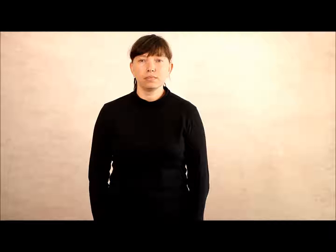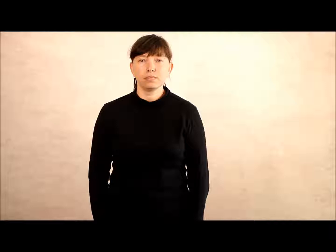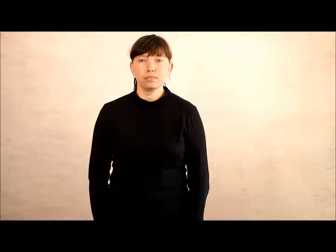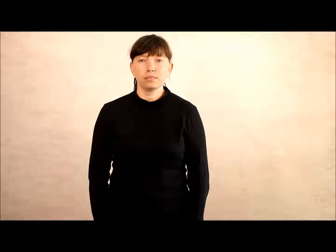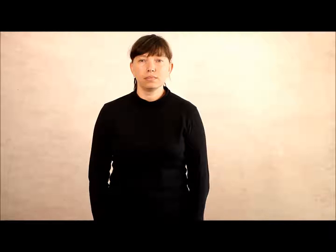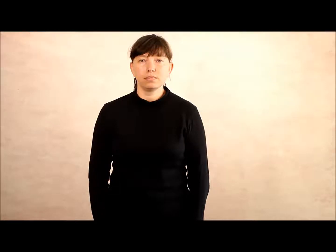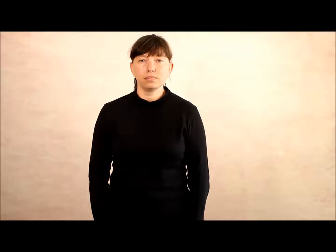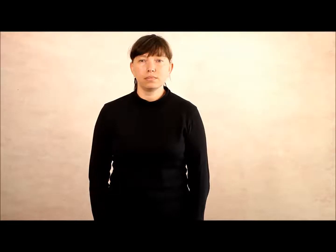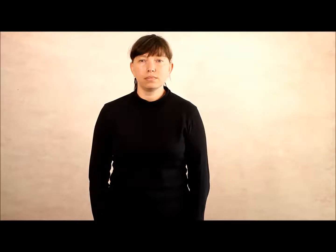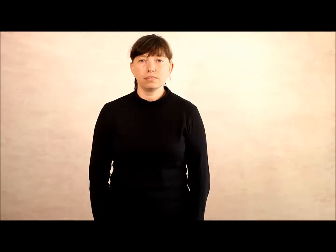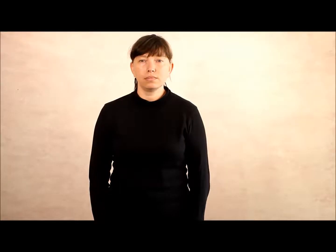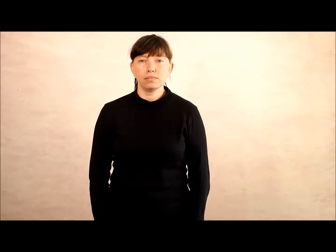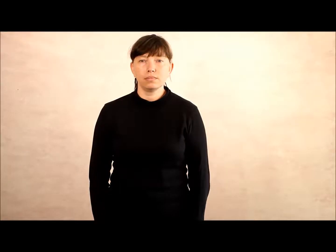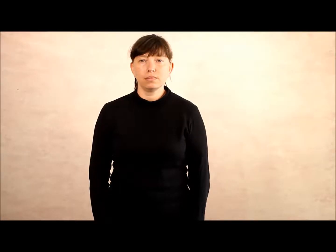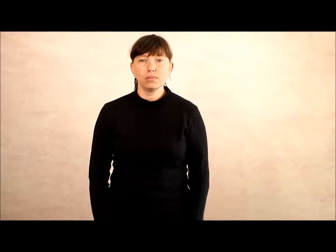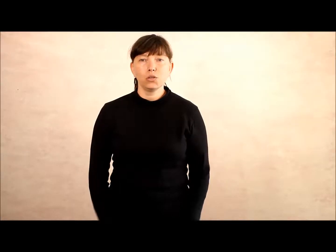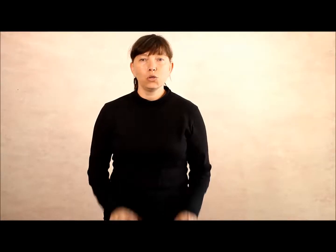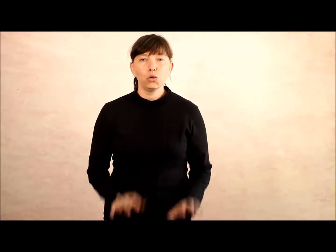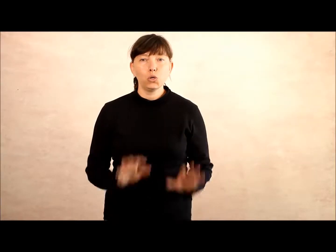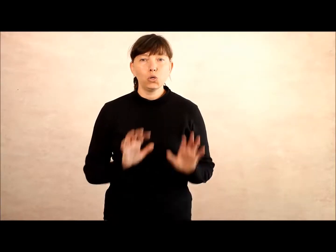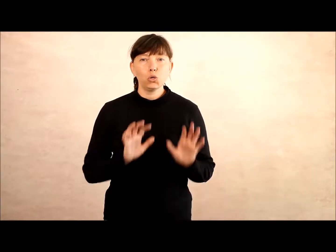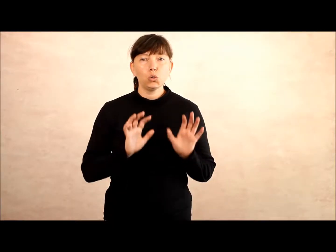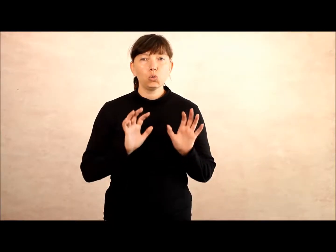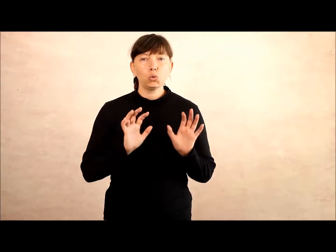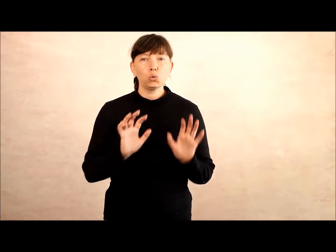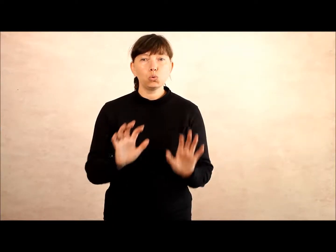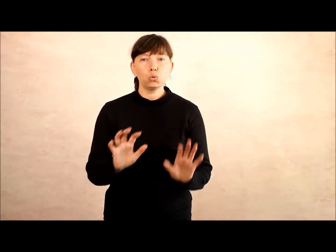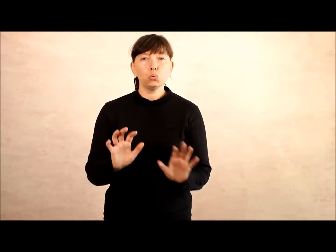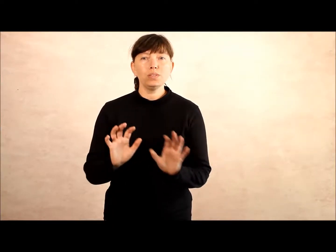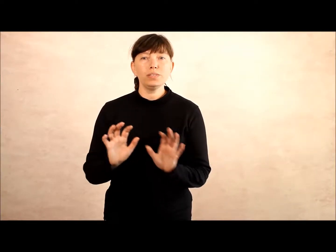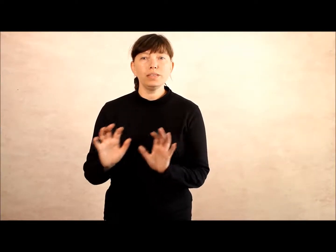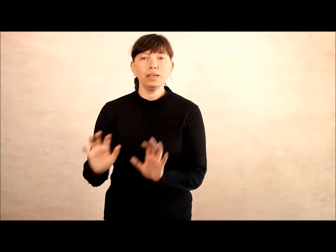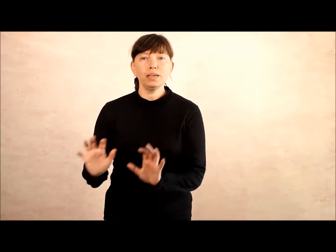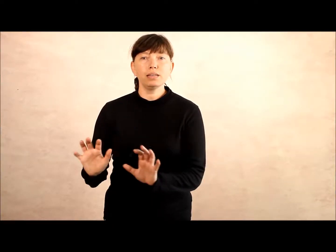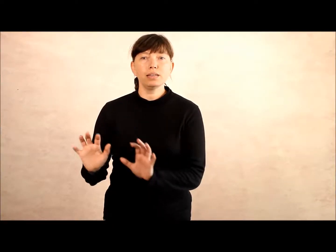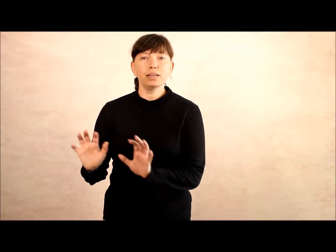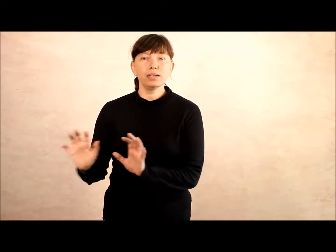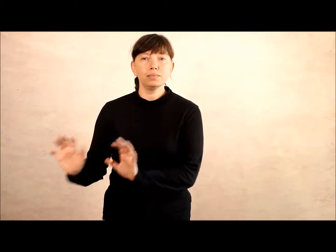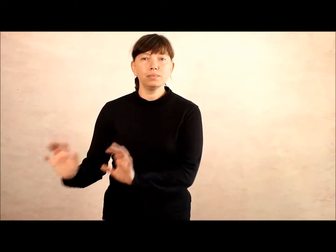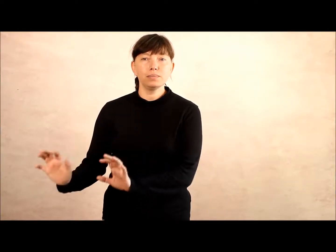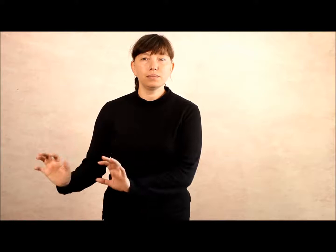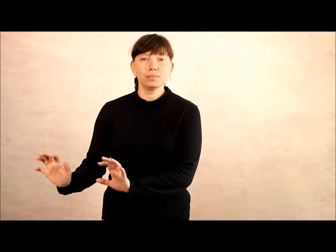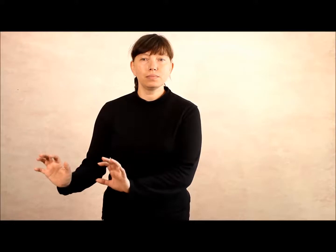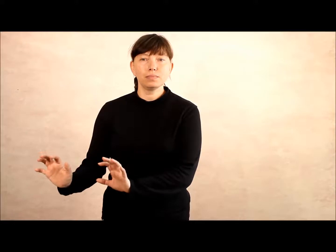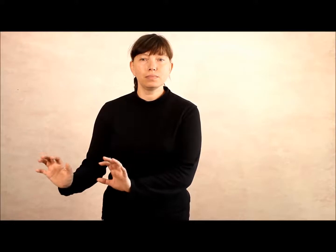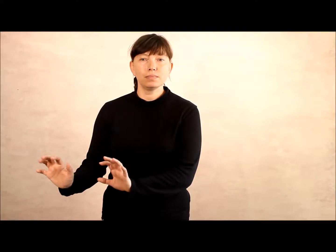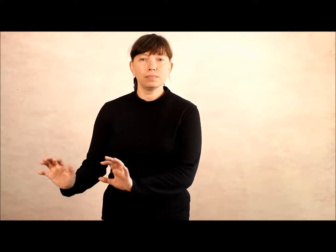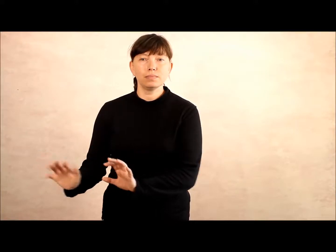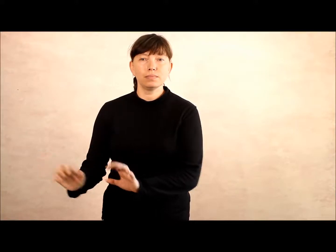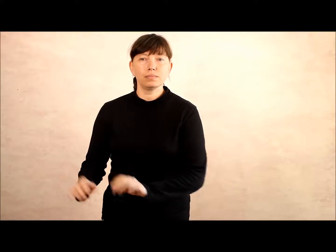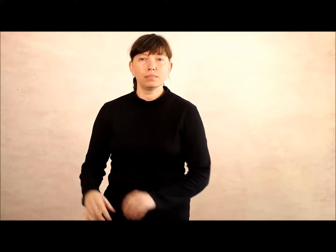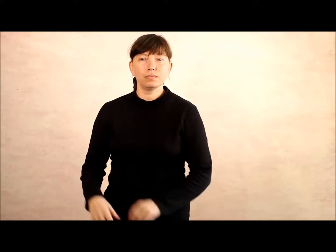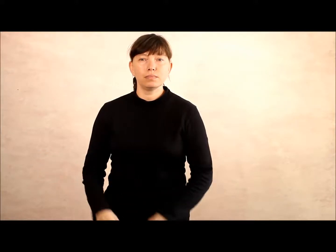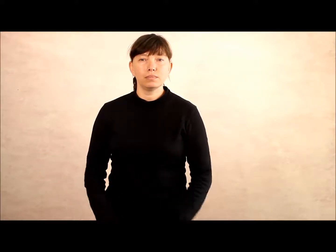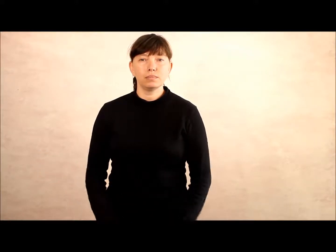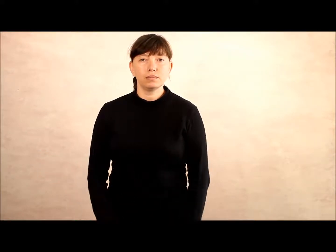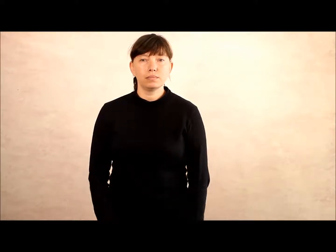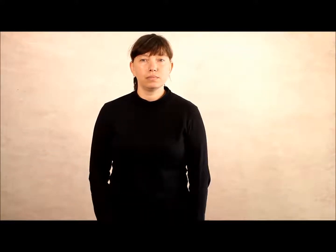Tutelă